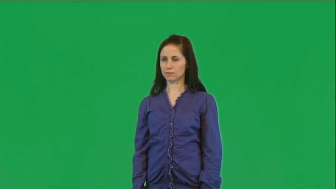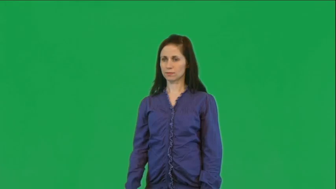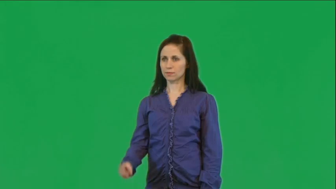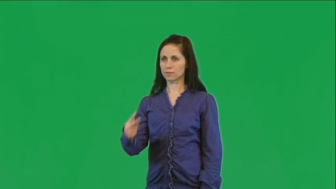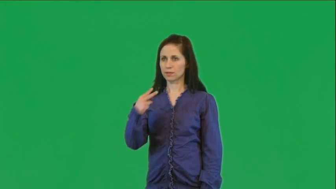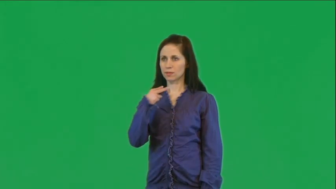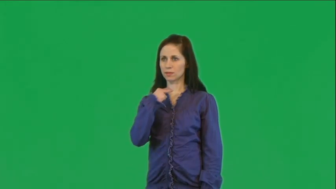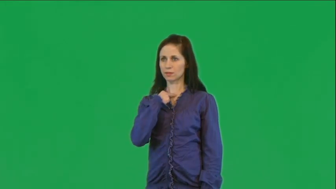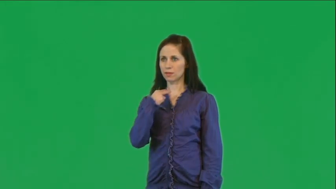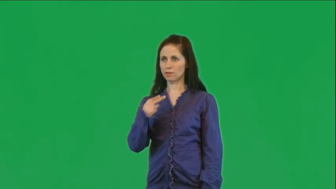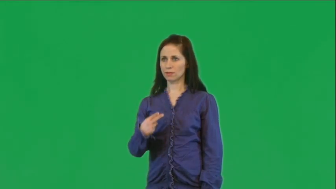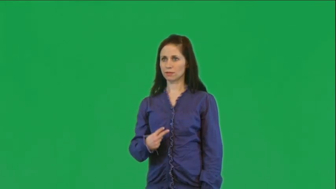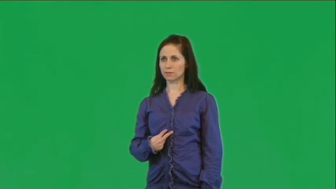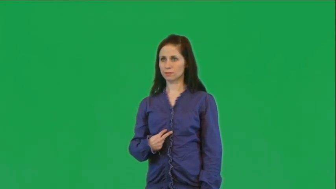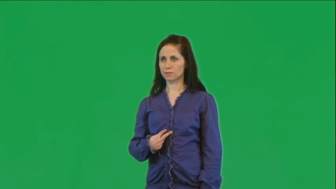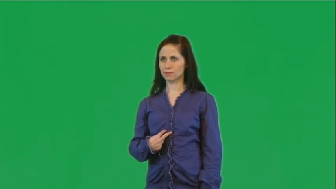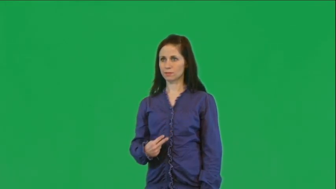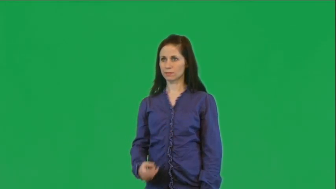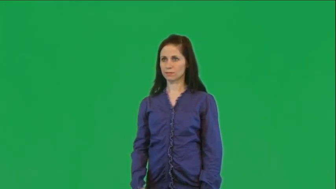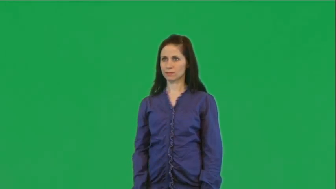krawat